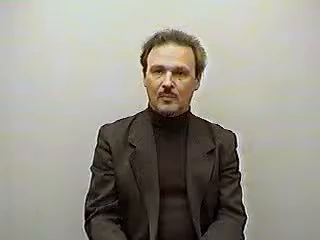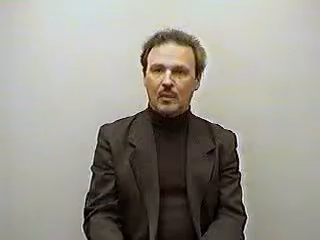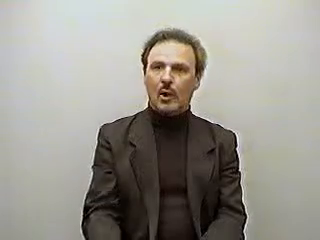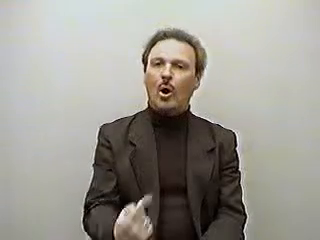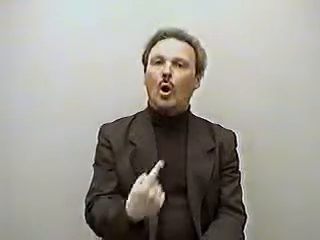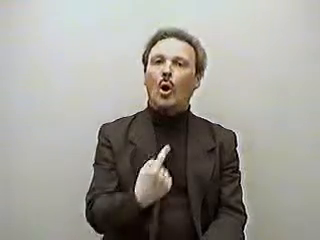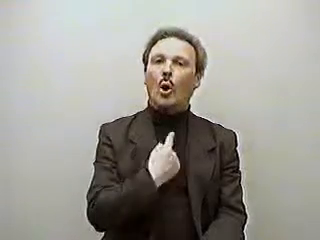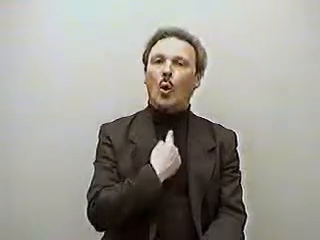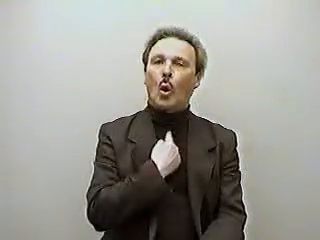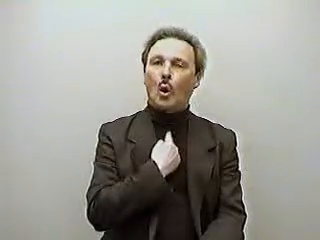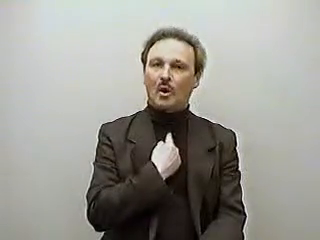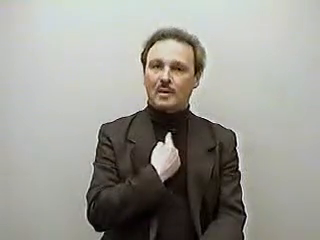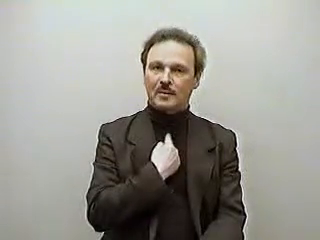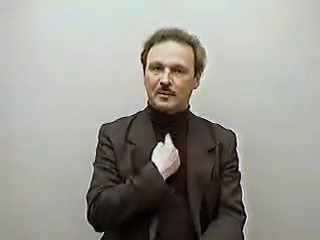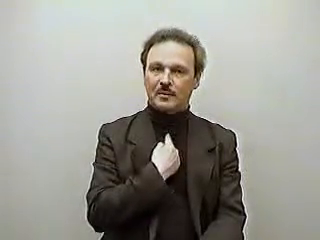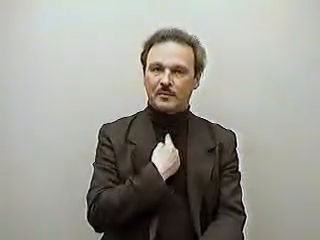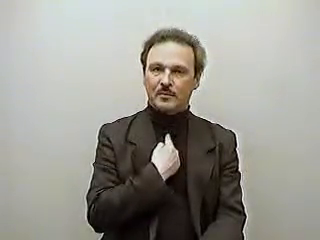голос